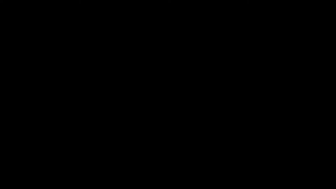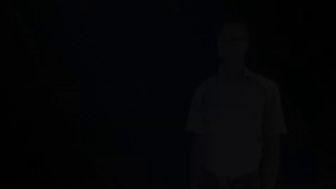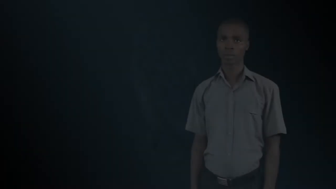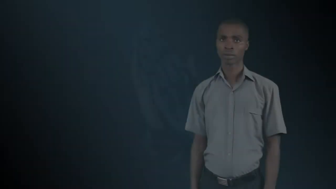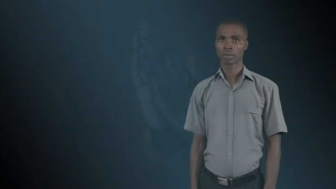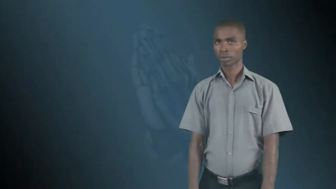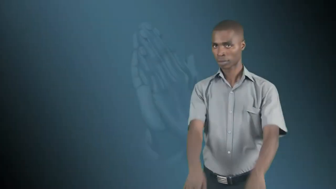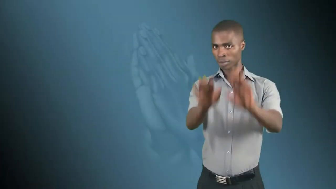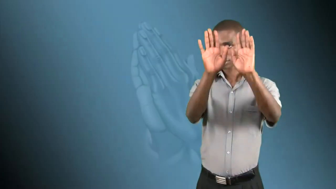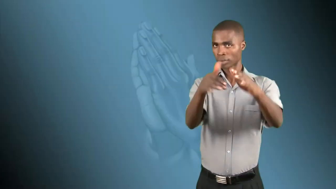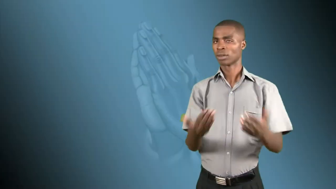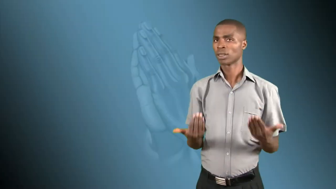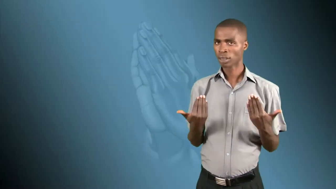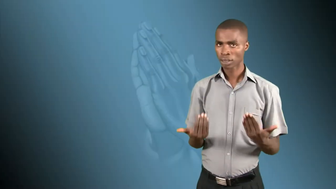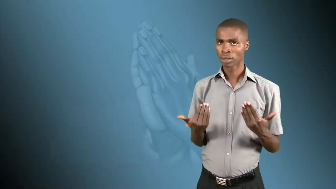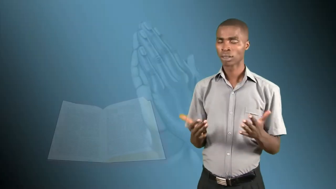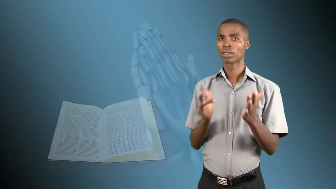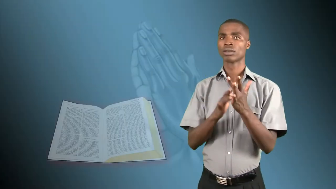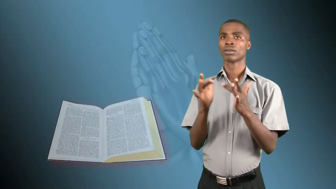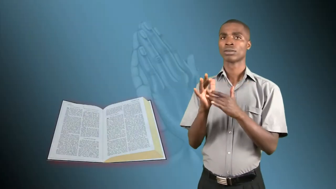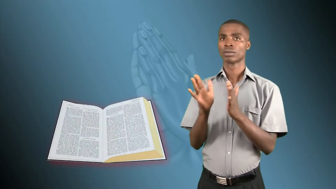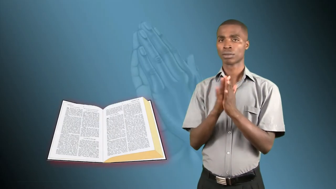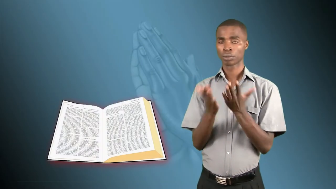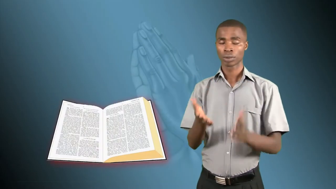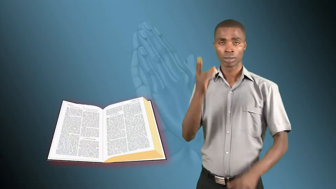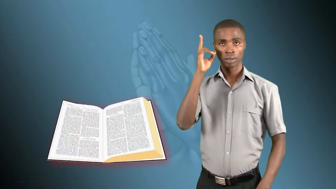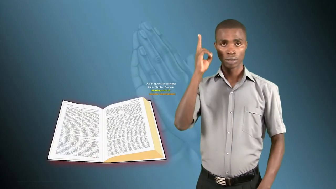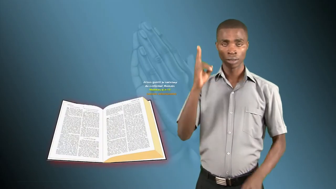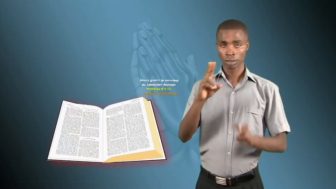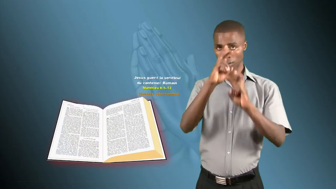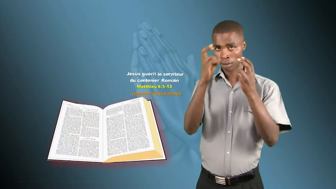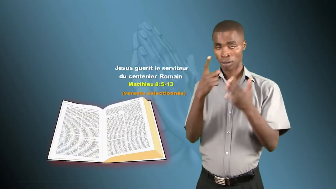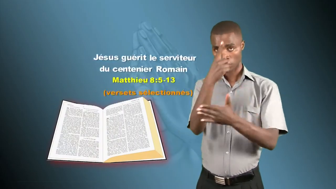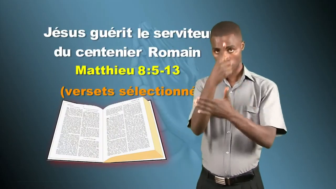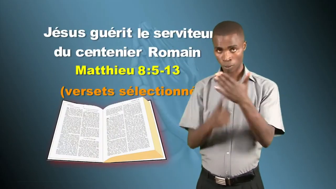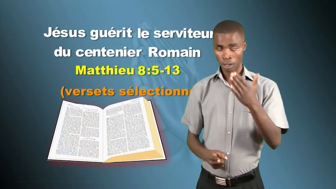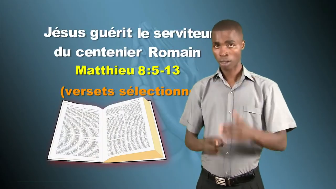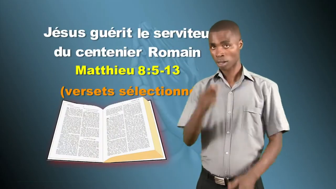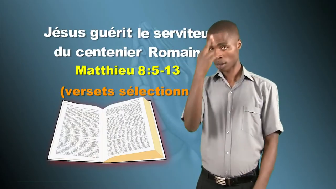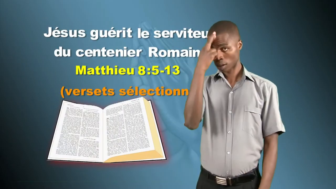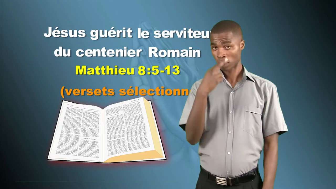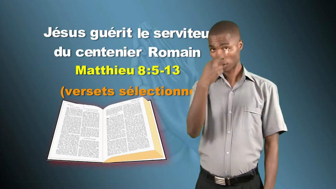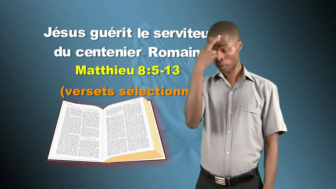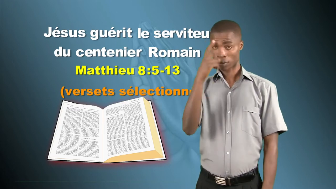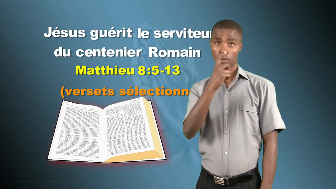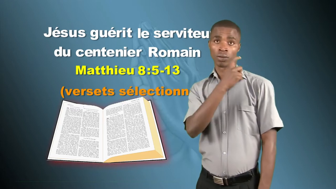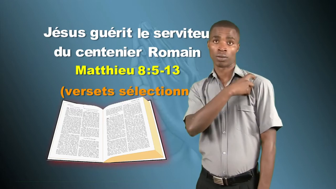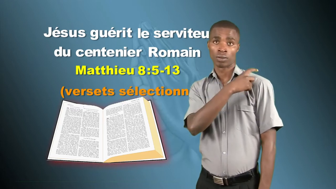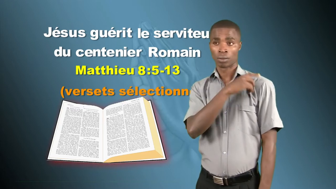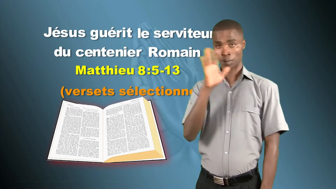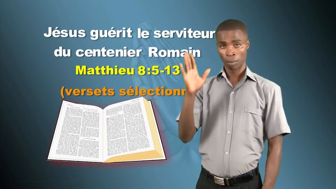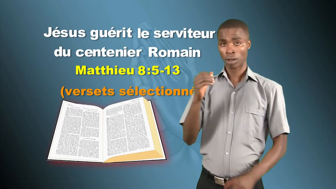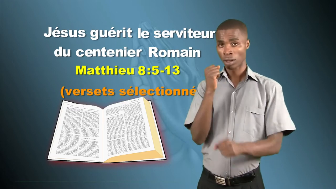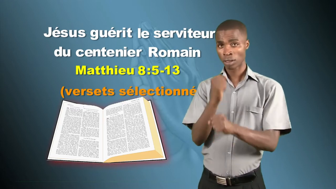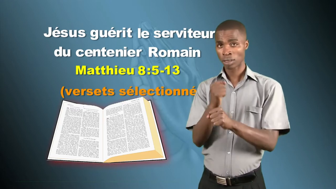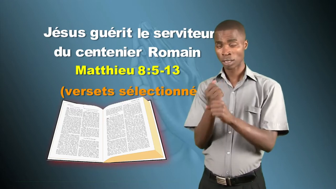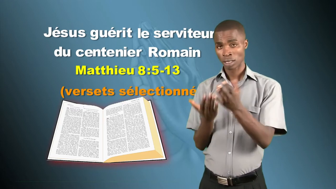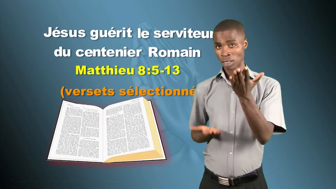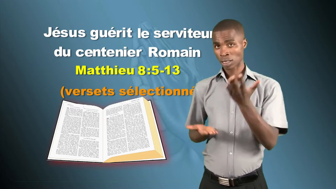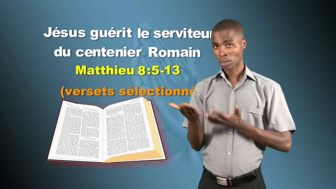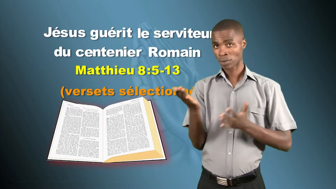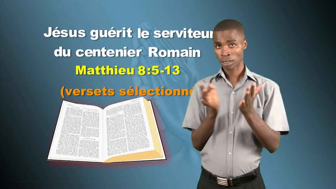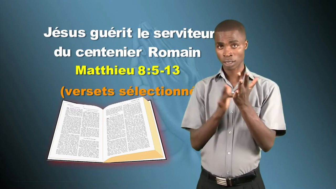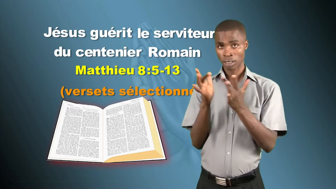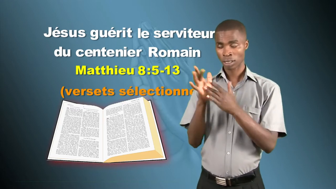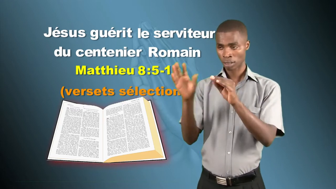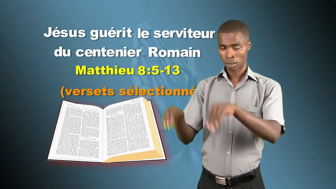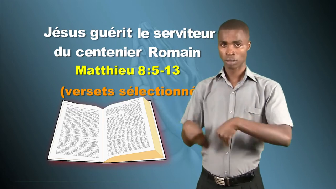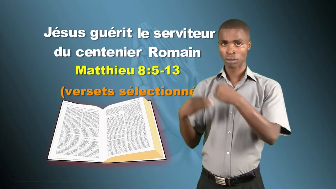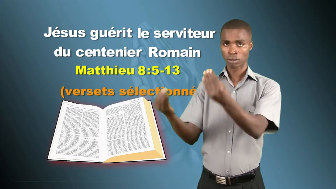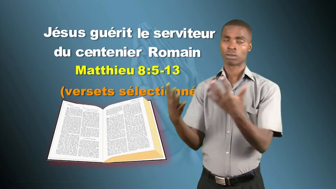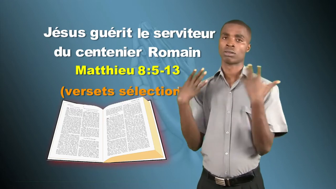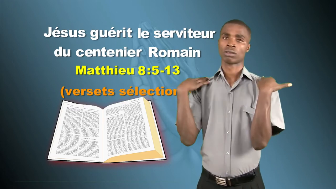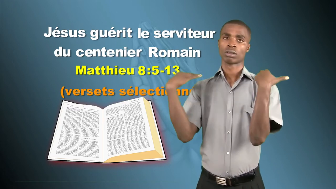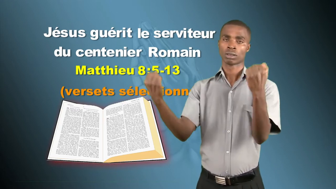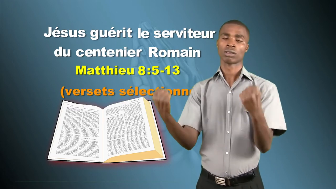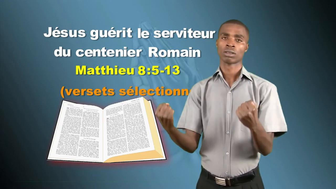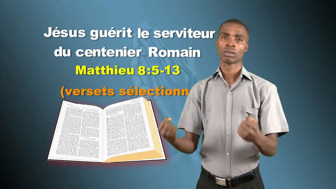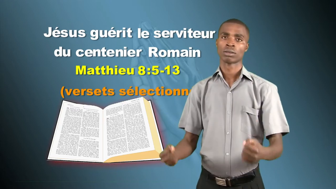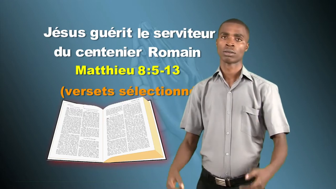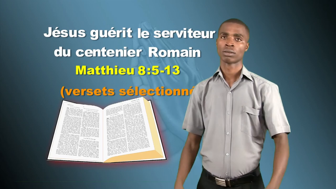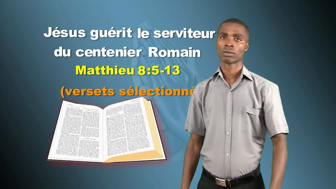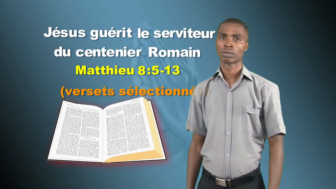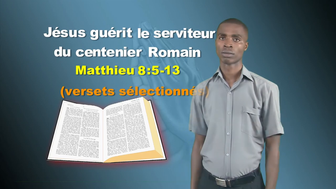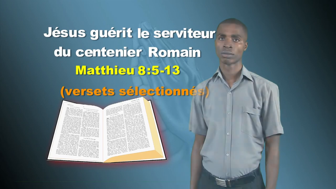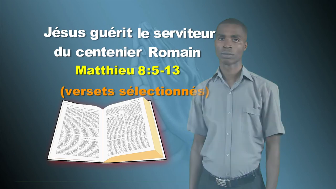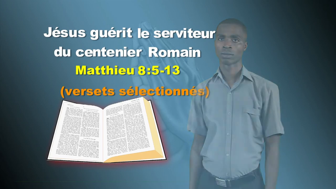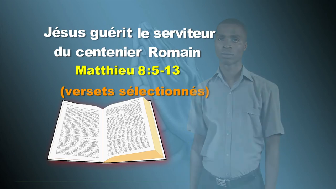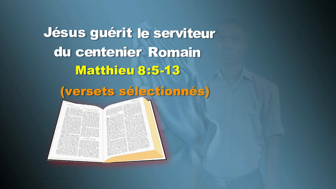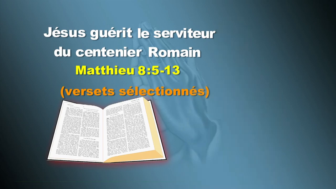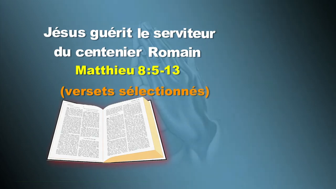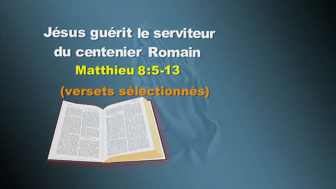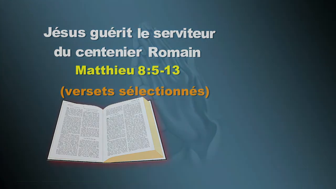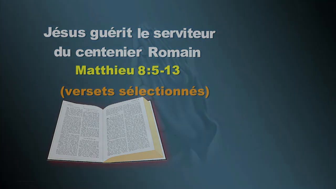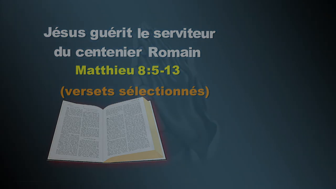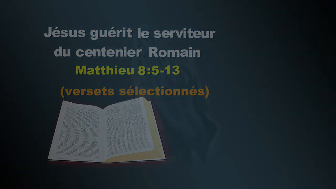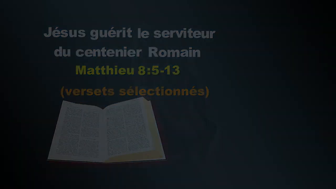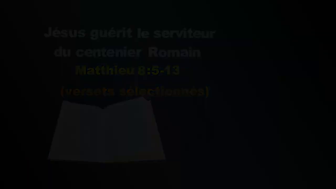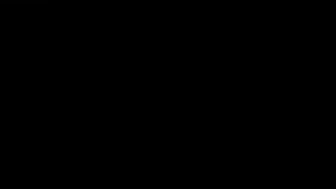Jésus guérit le serviteur du centenier Romain